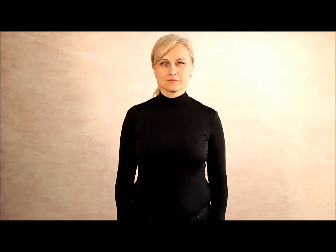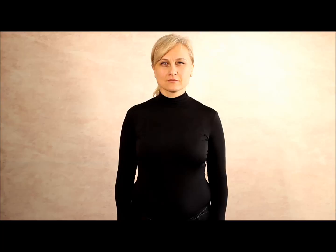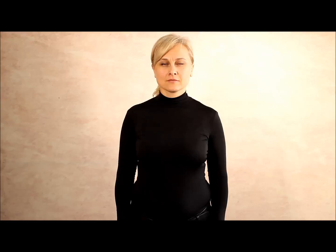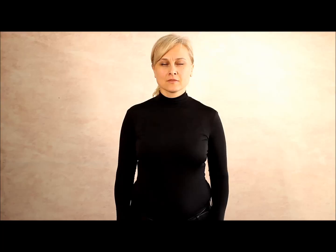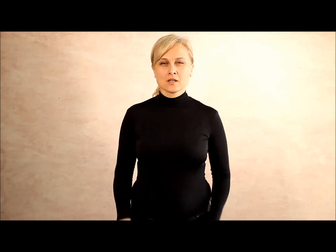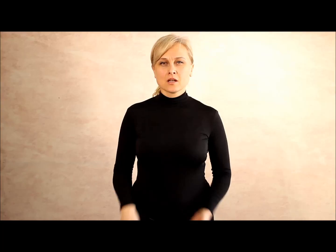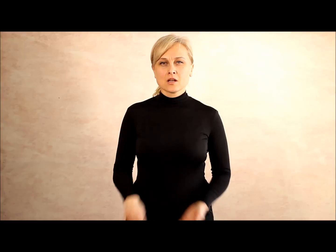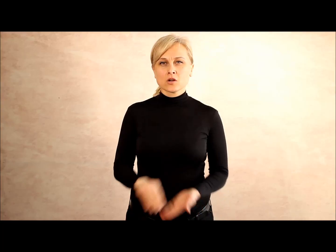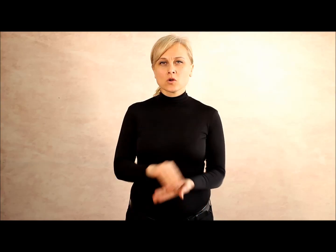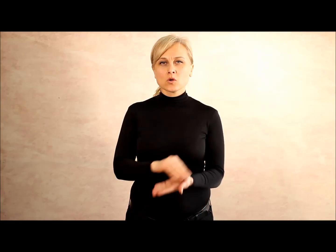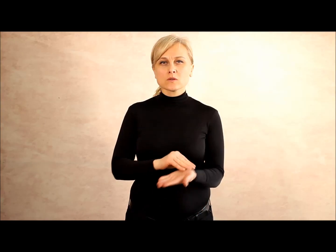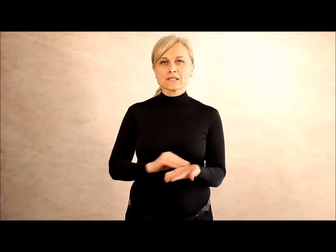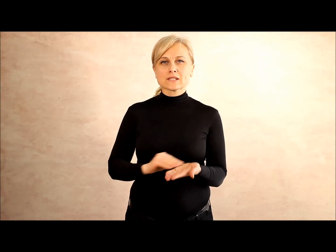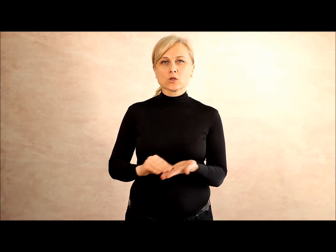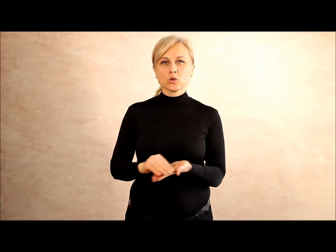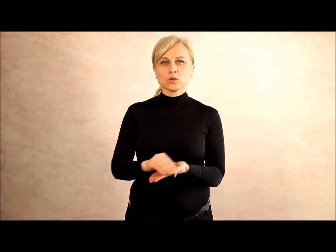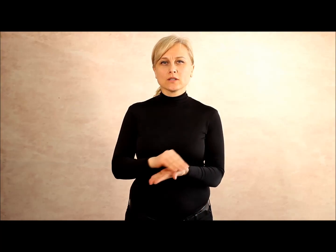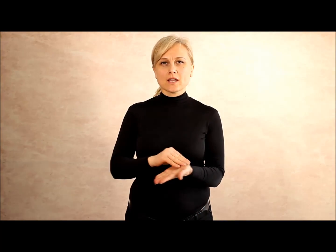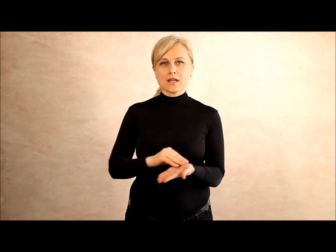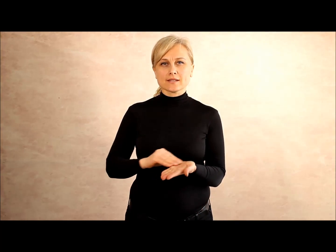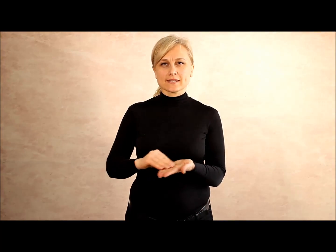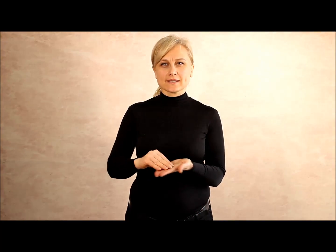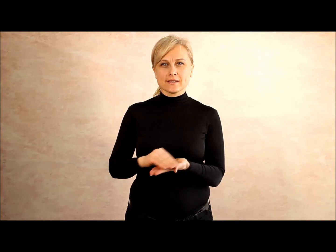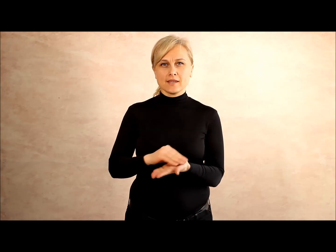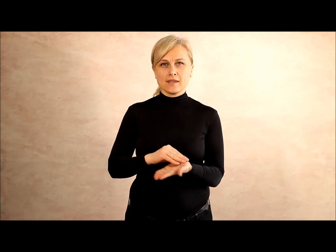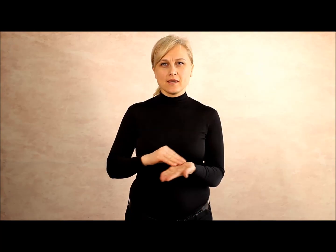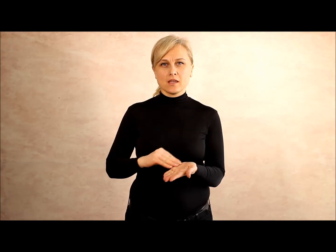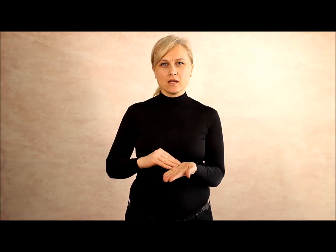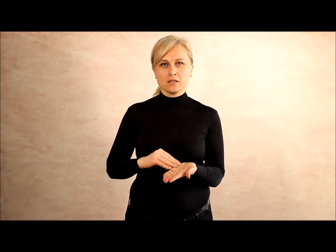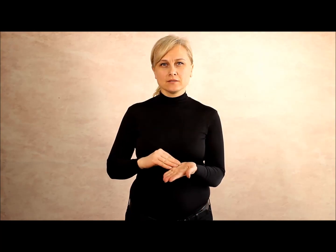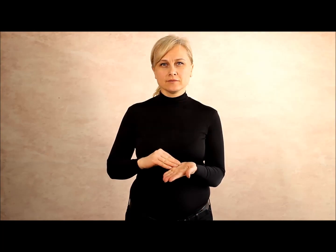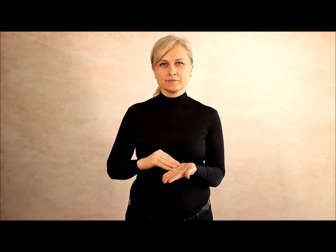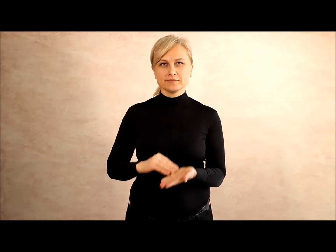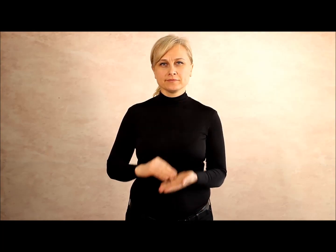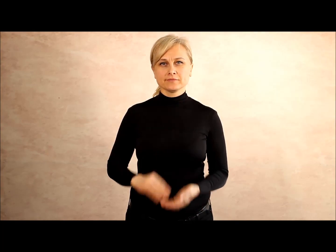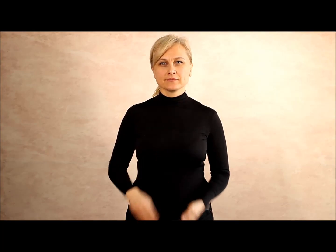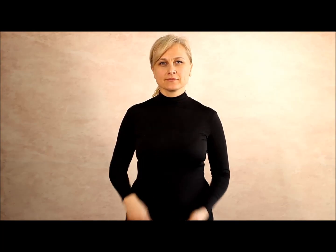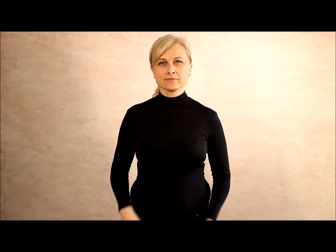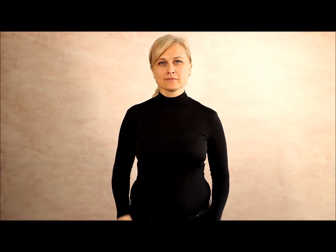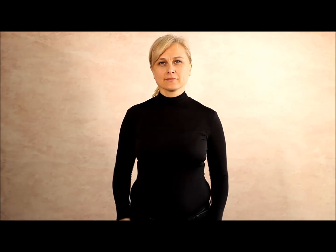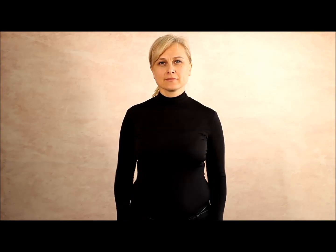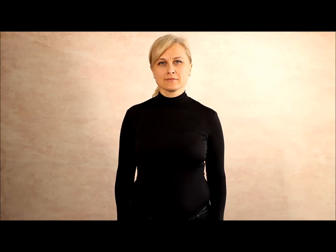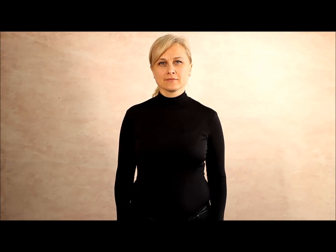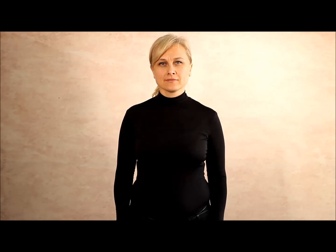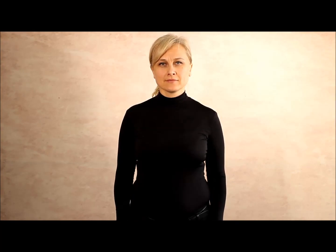Consultație medicală